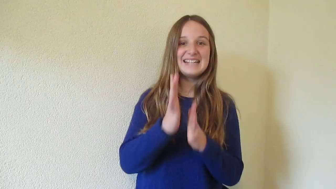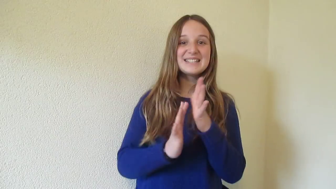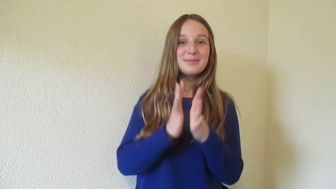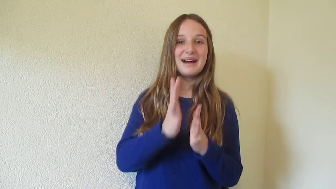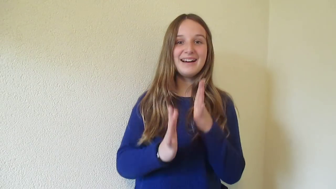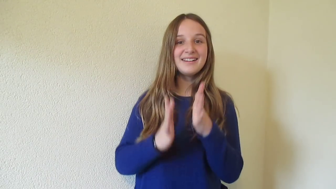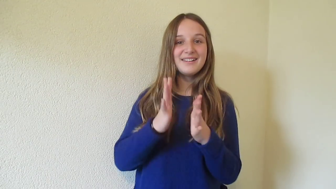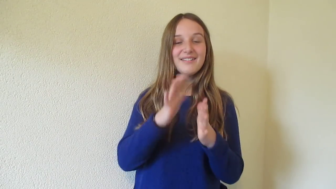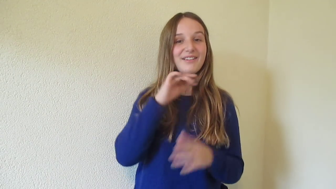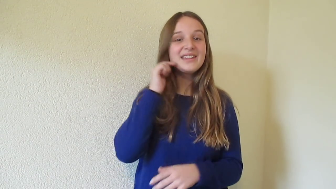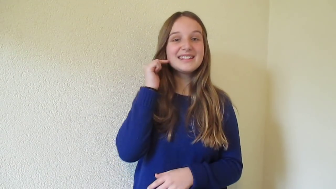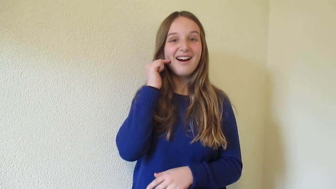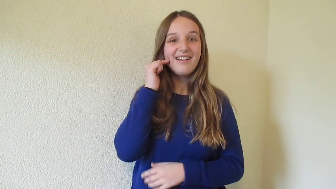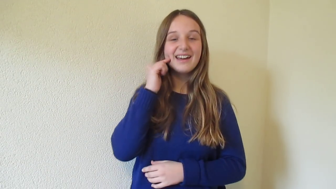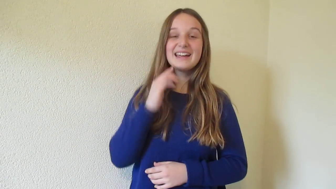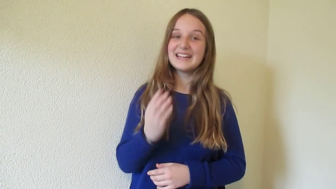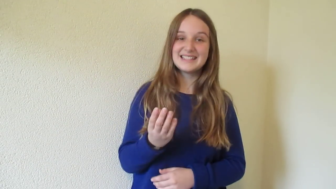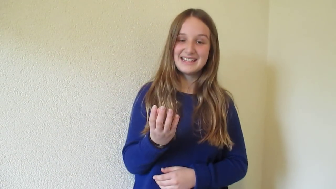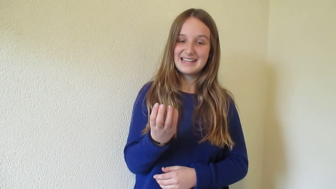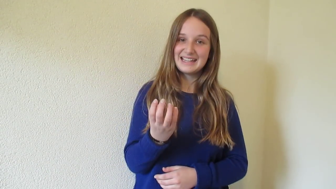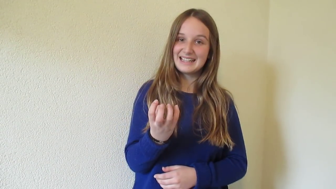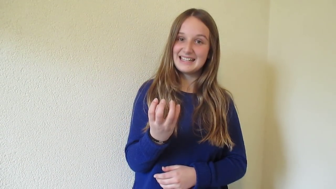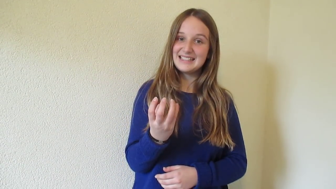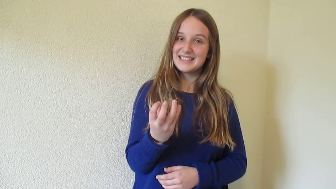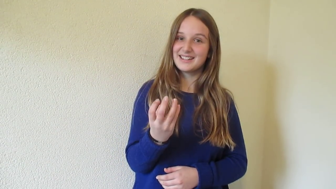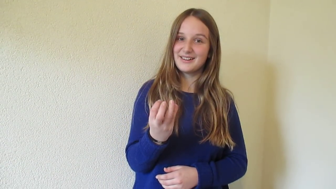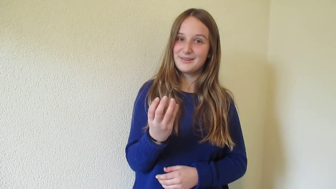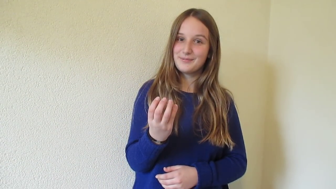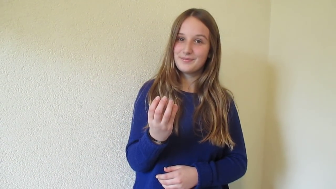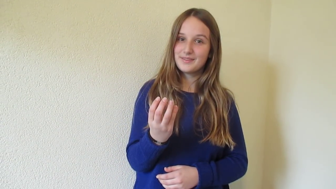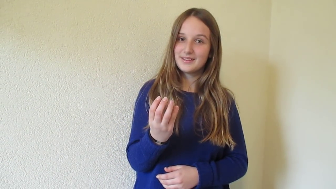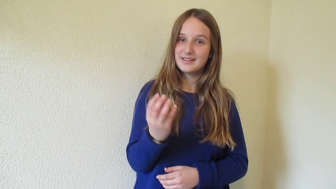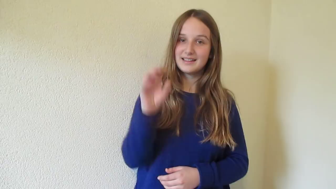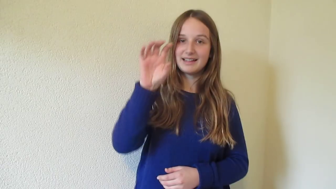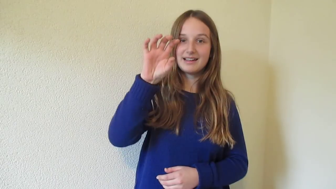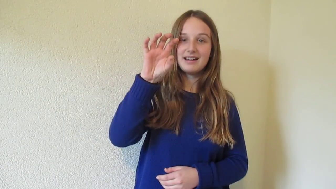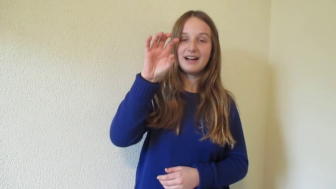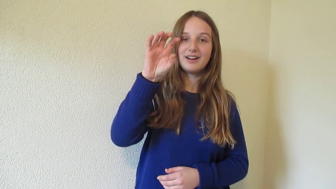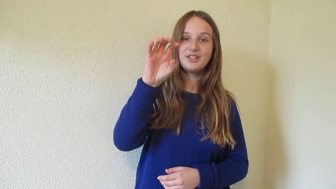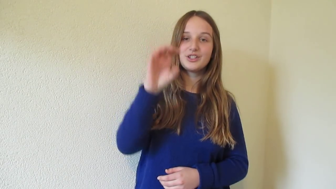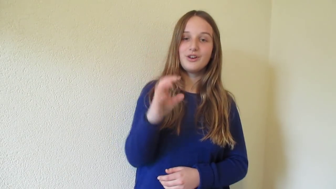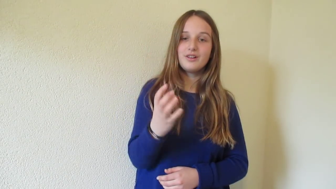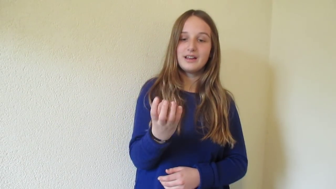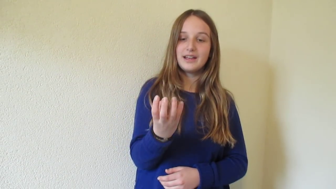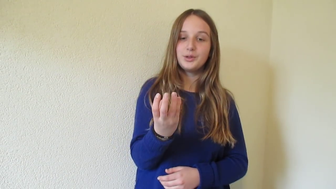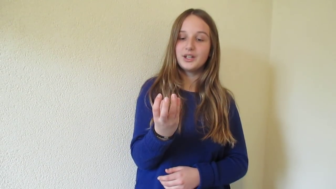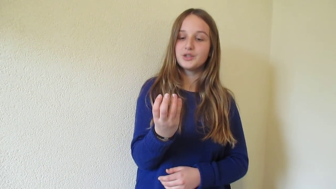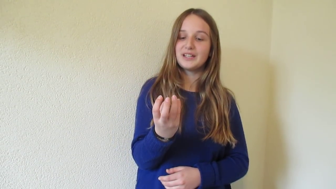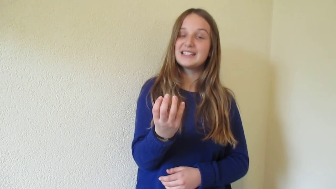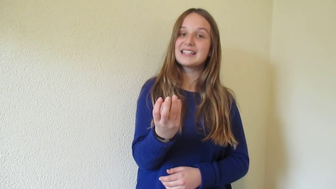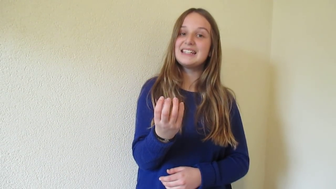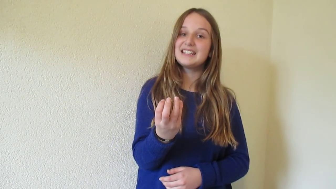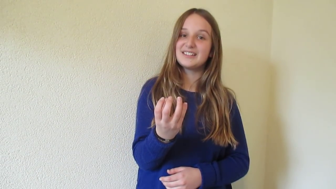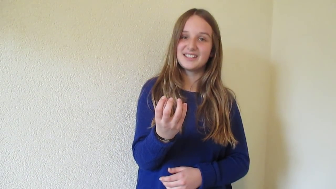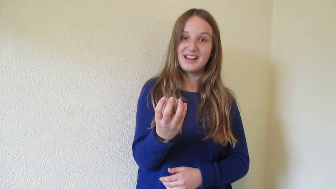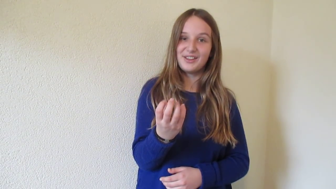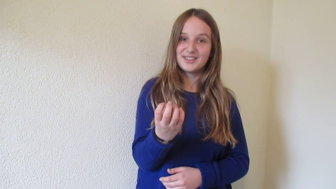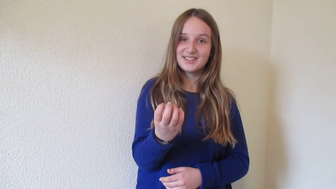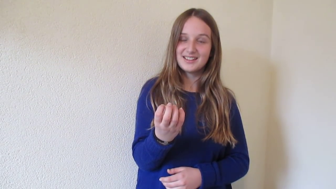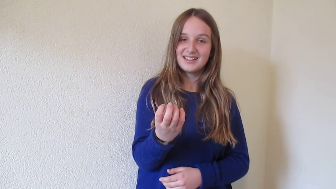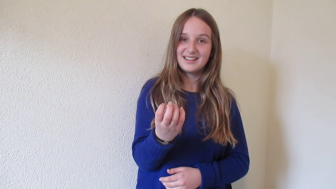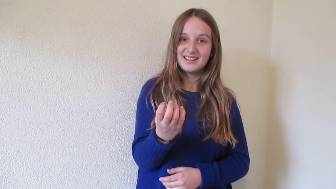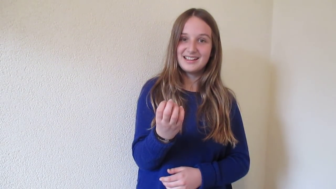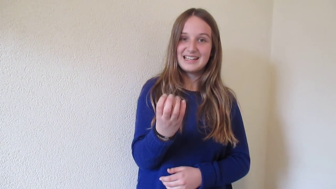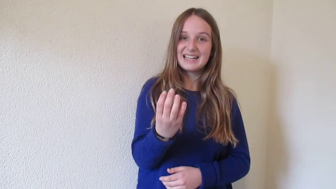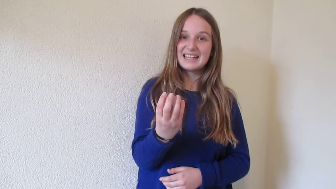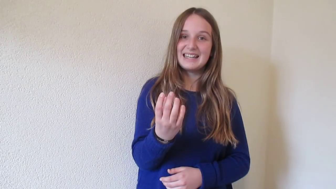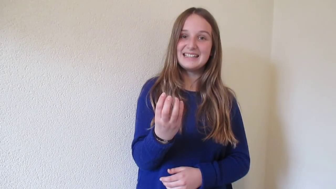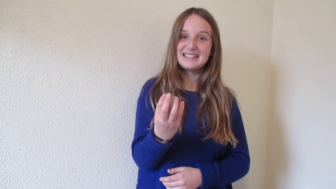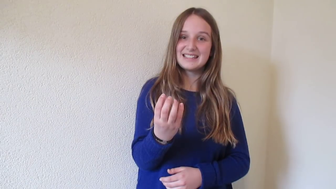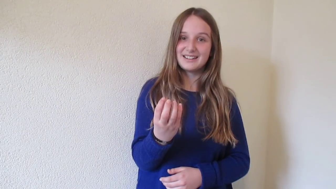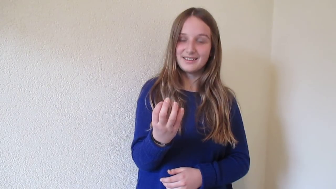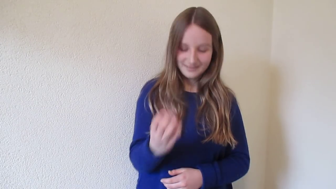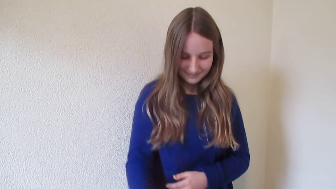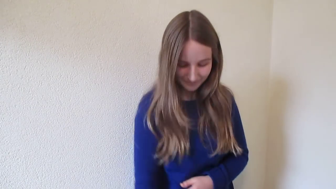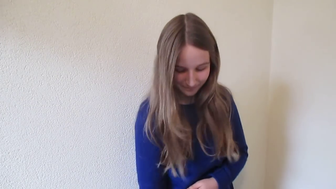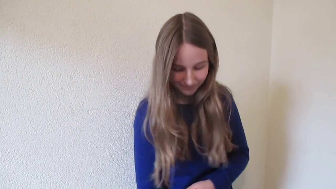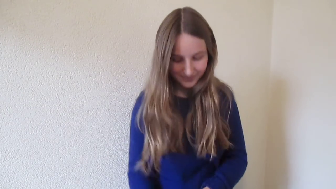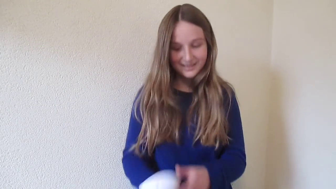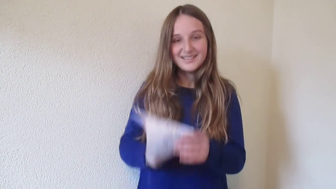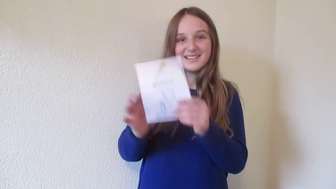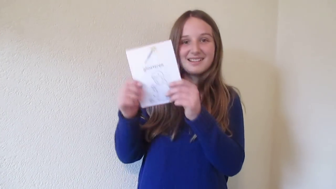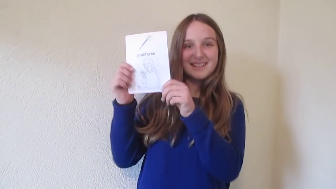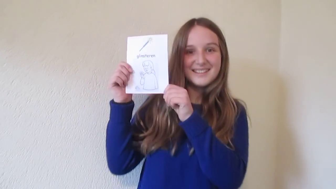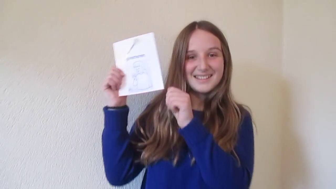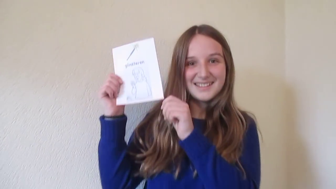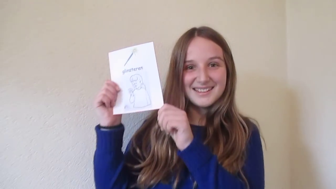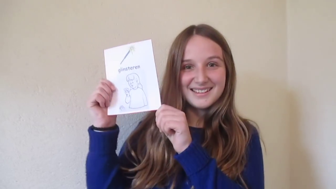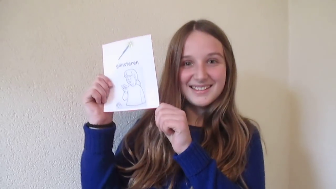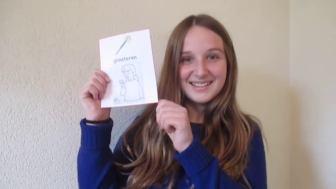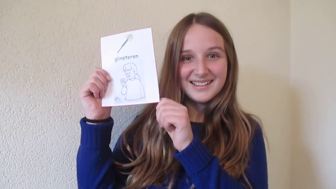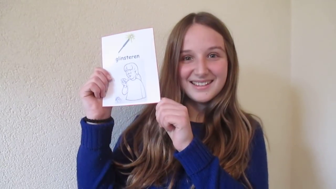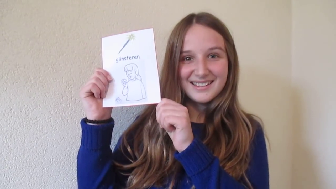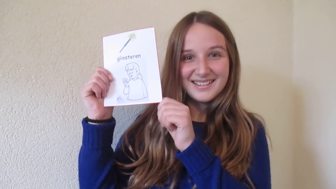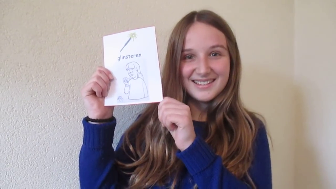glinsteren